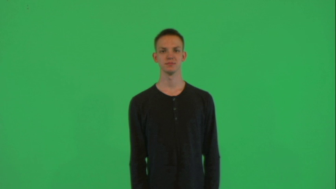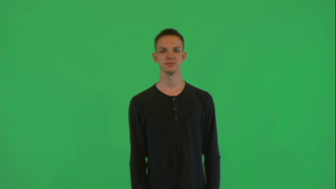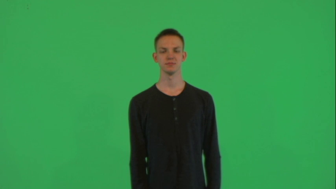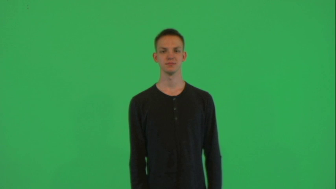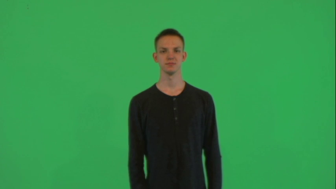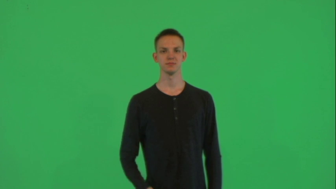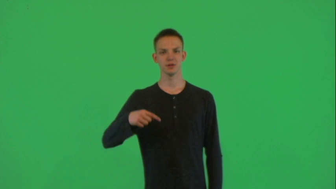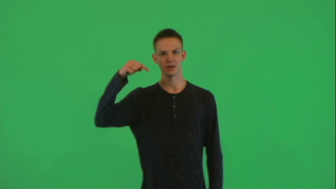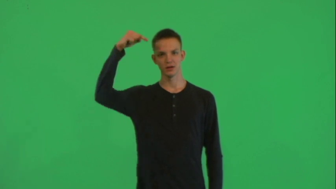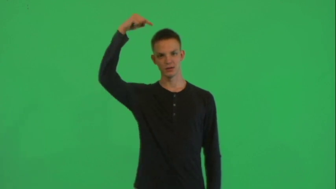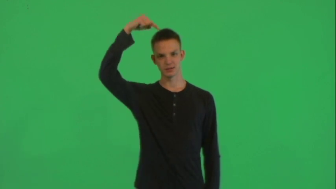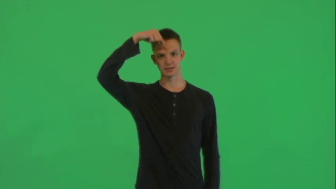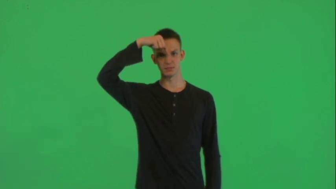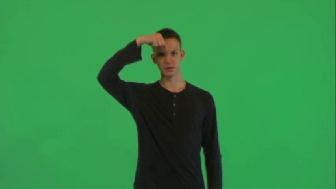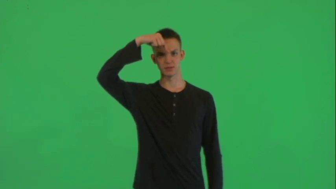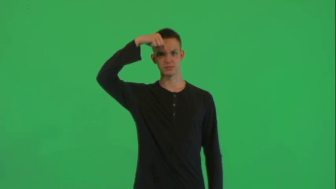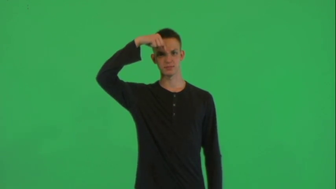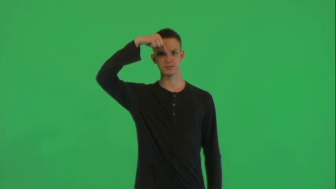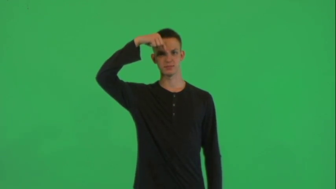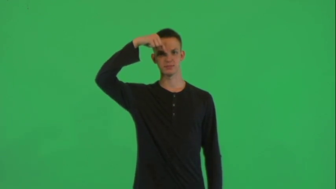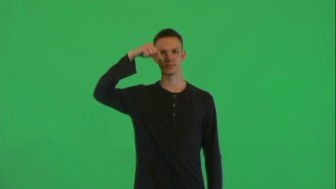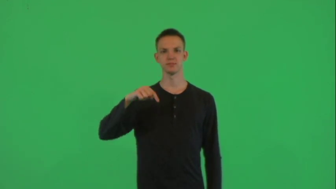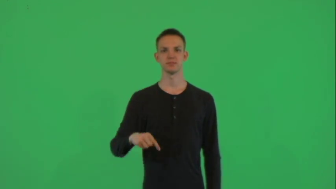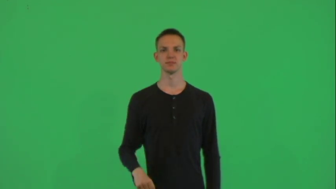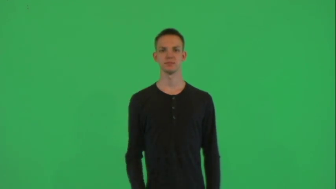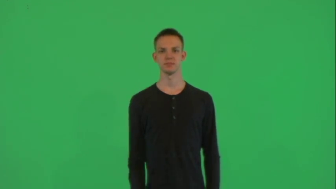zamiar